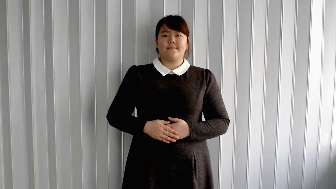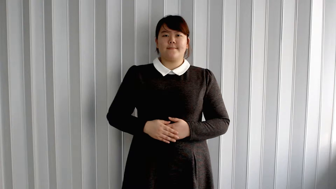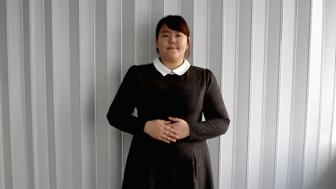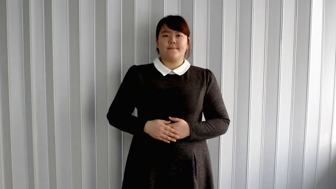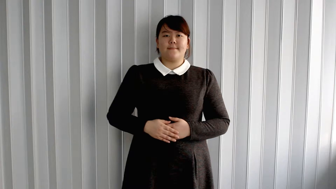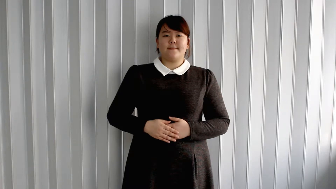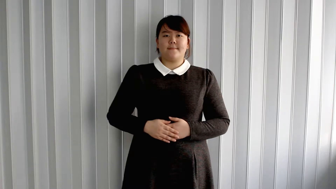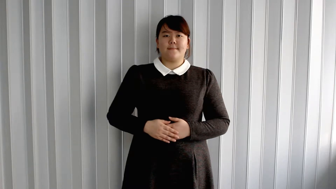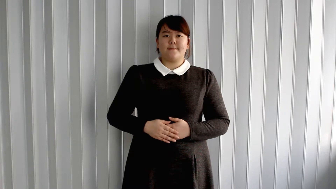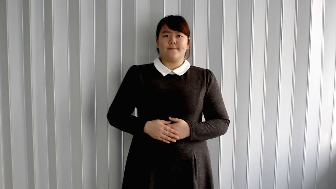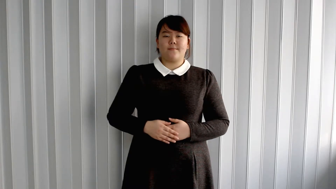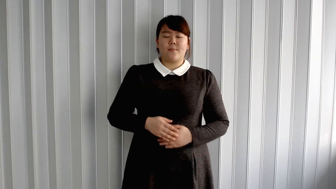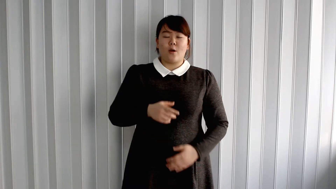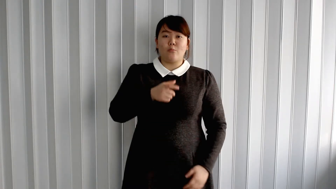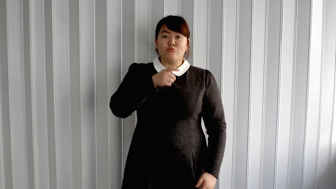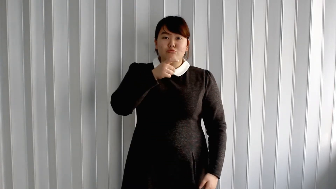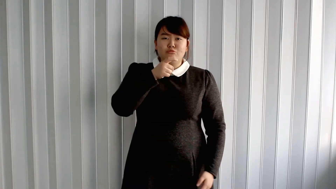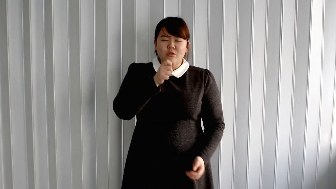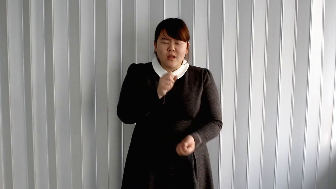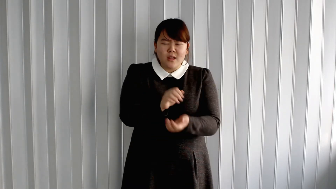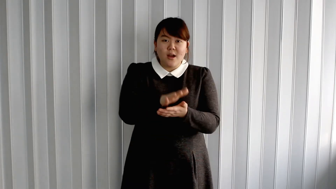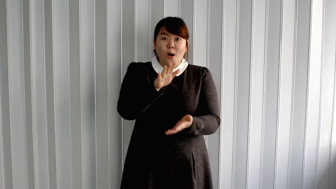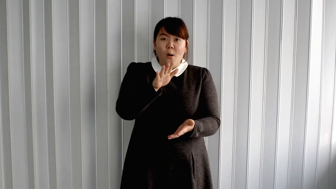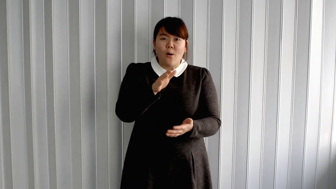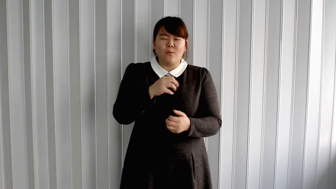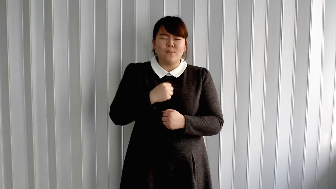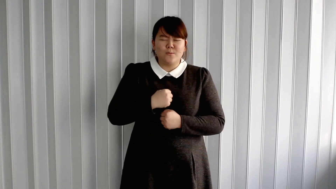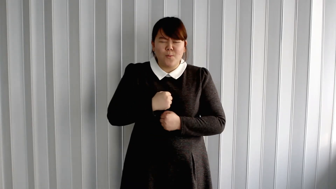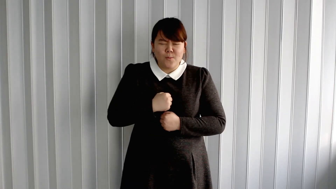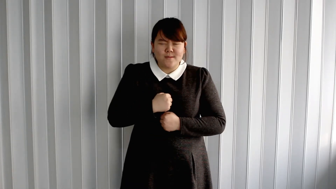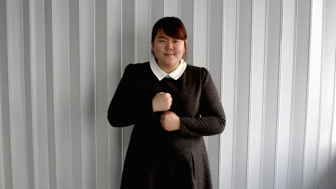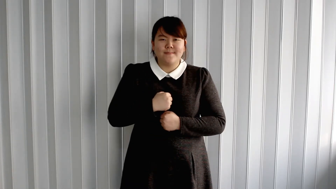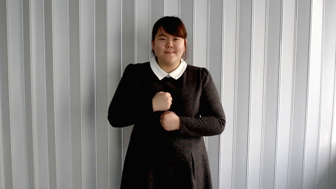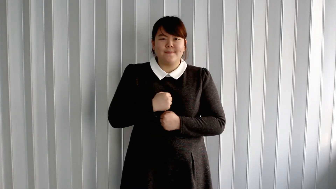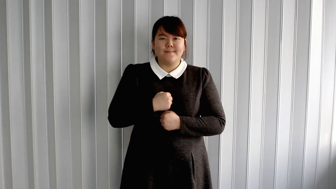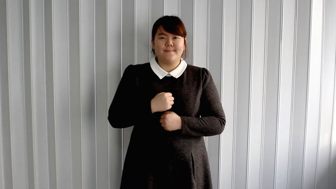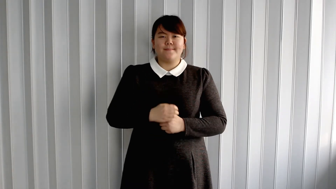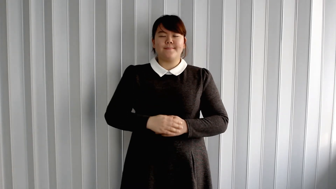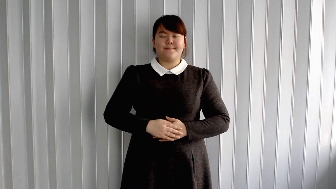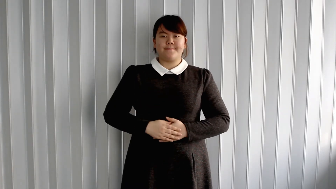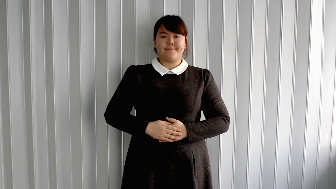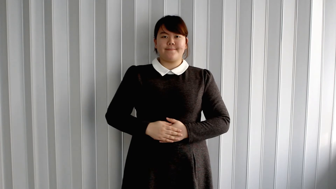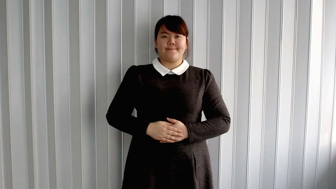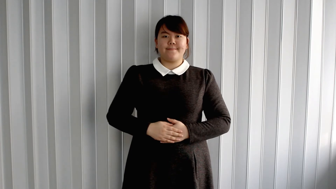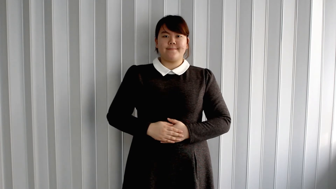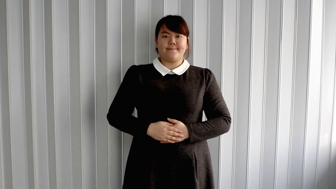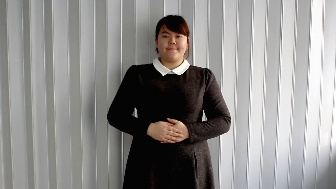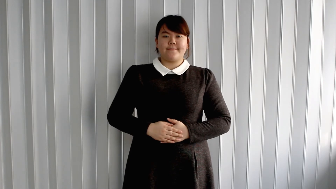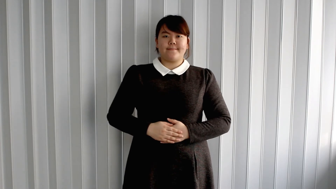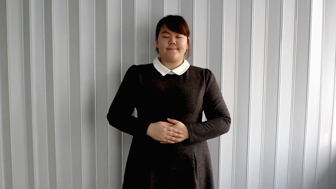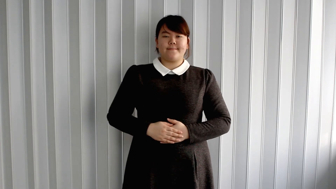물이뜨거우니까조심히마셔